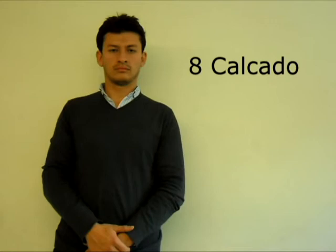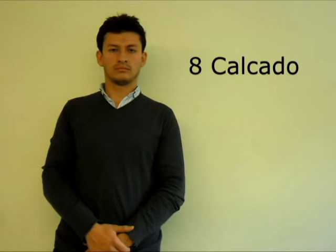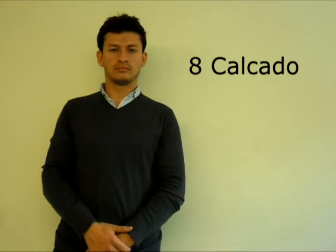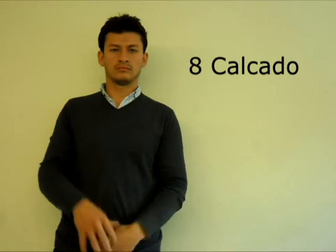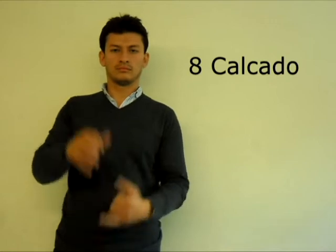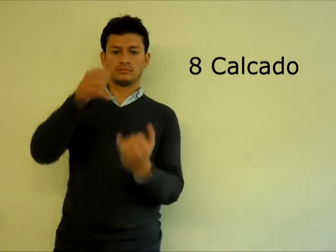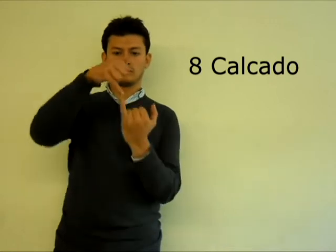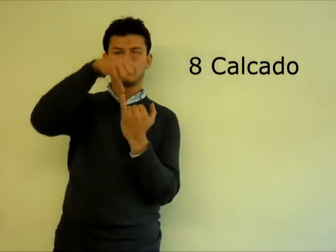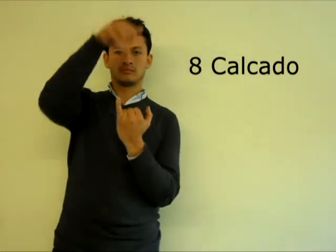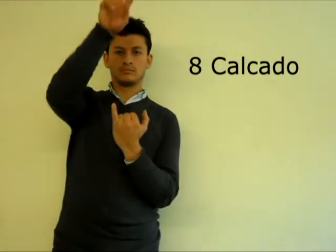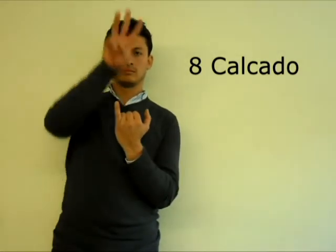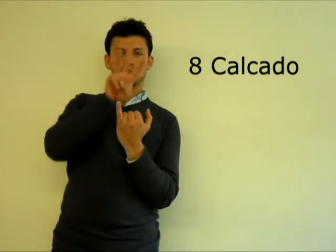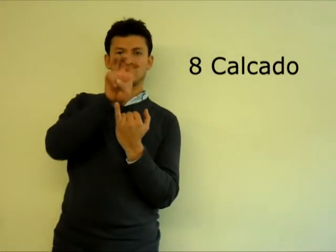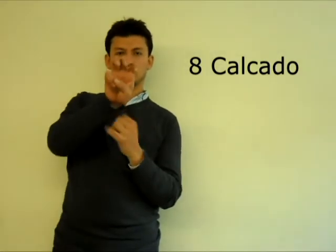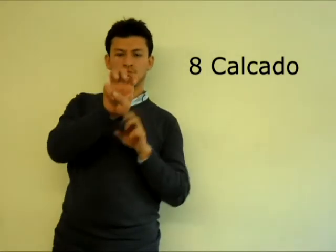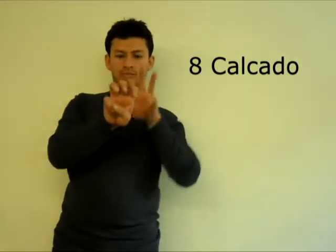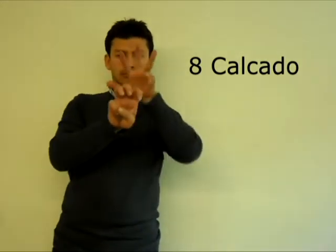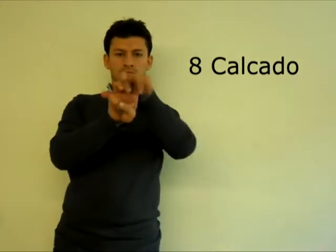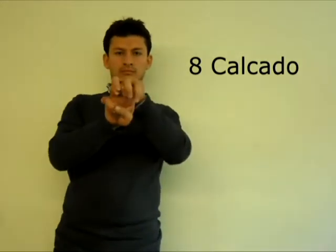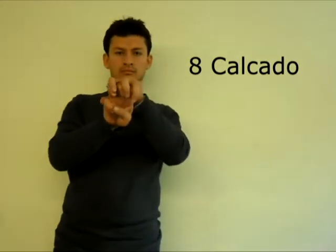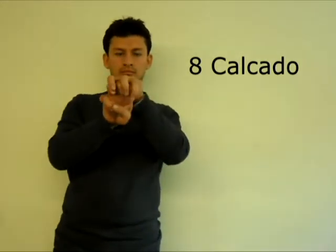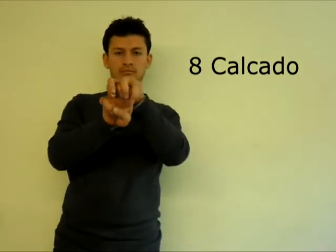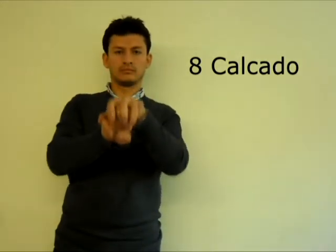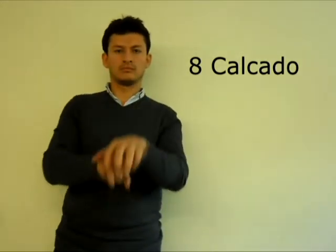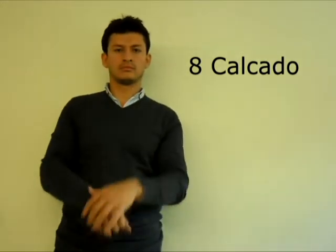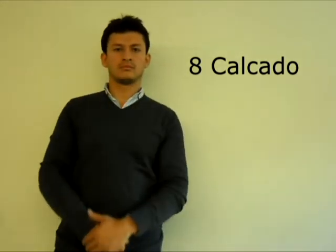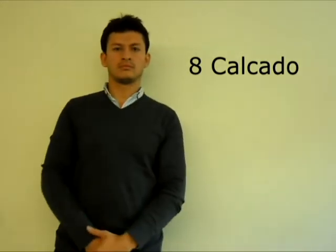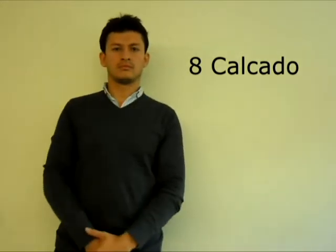Calcado